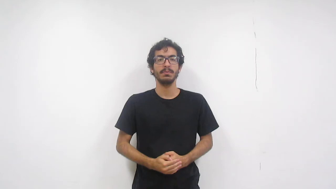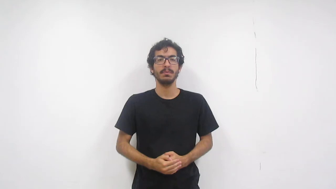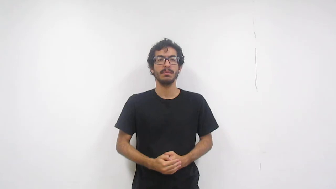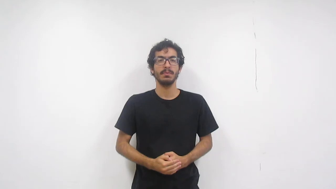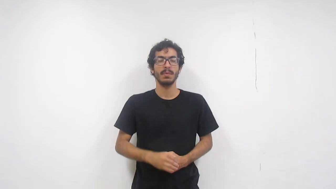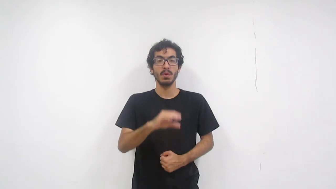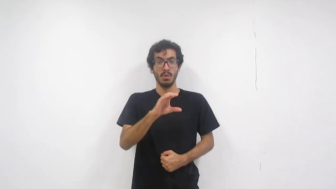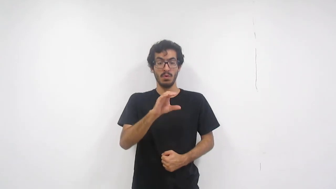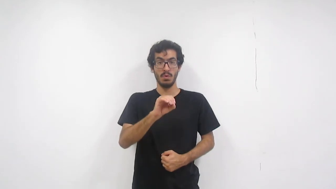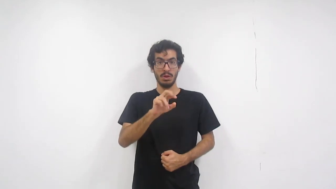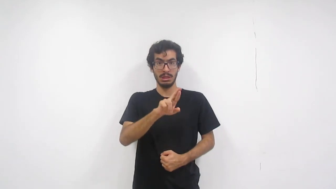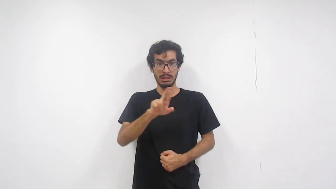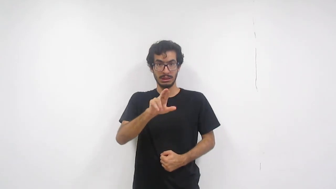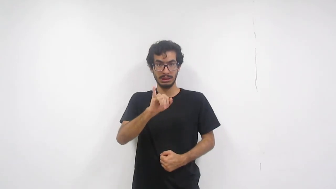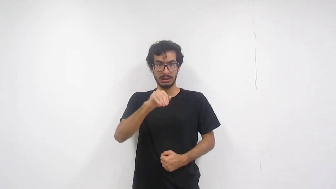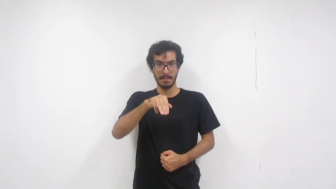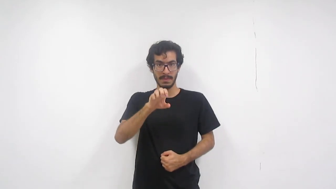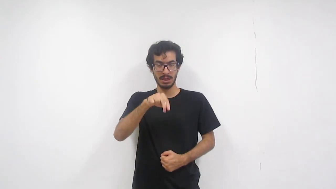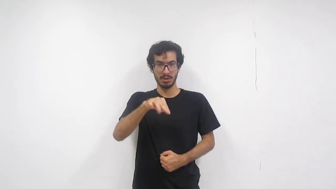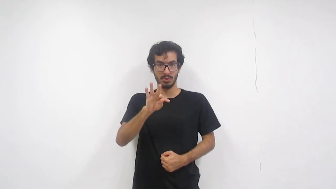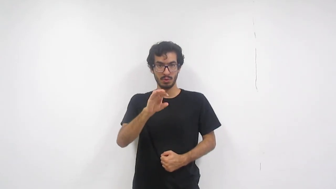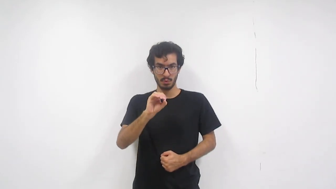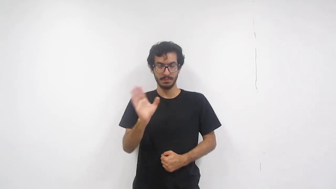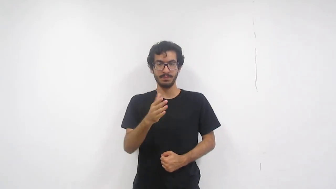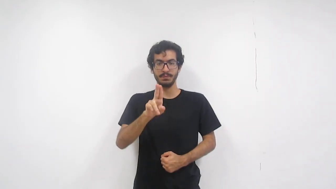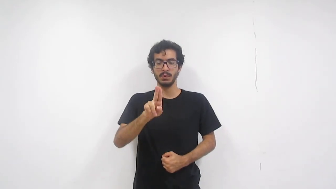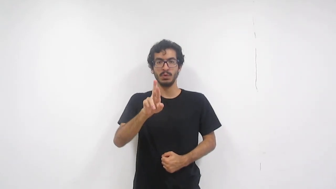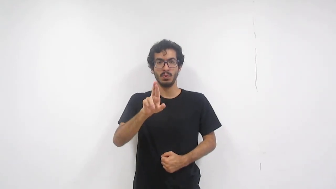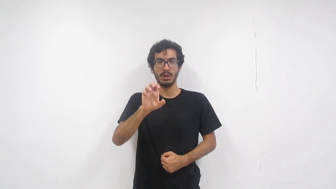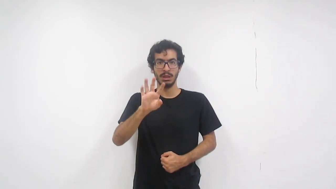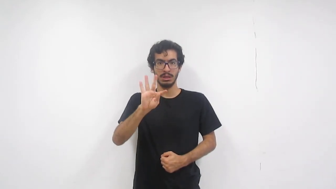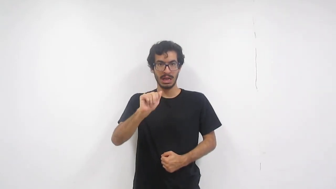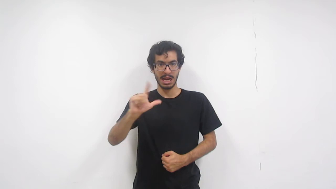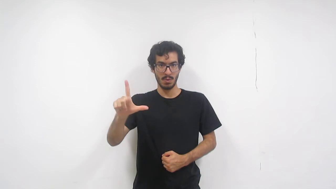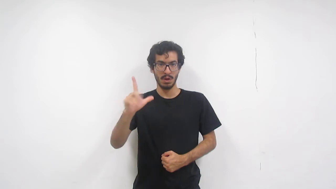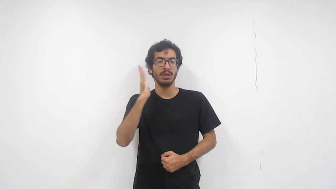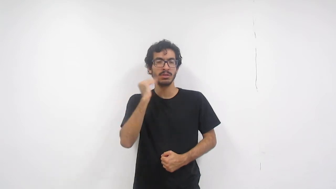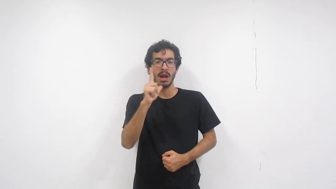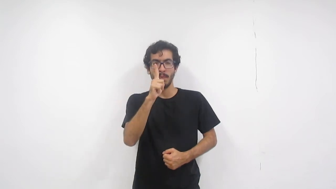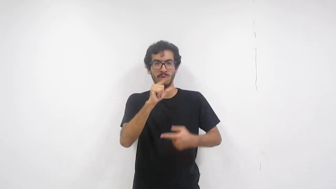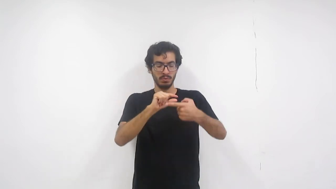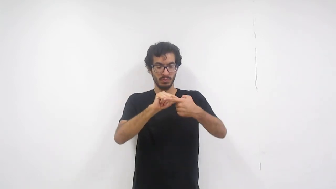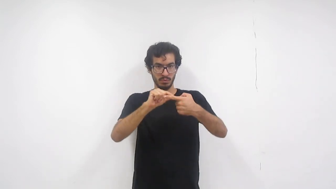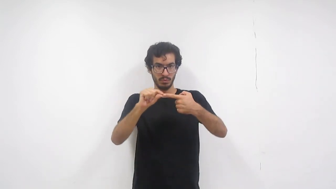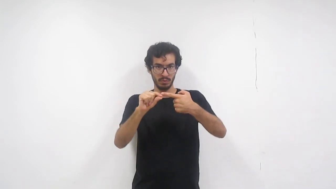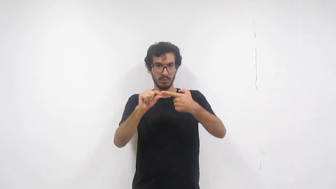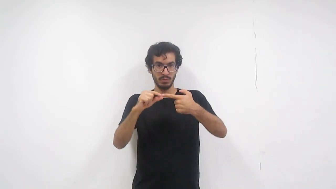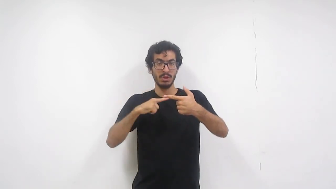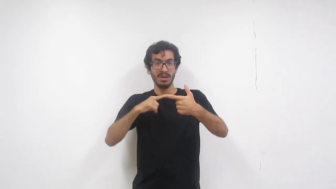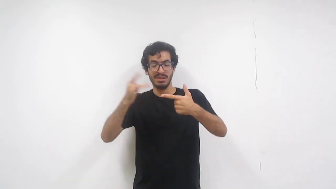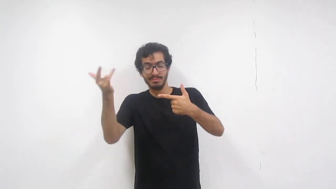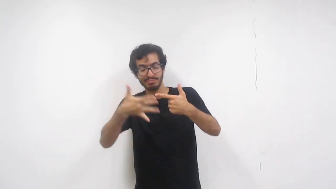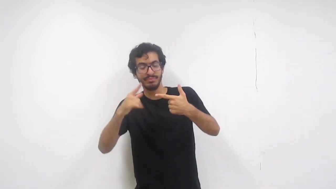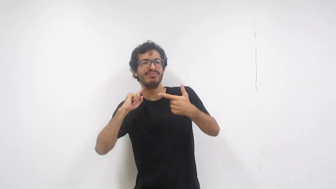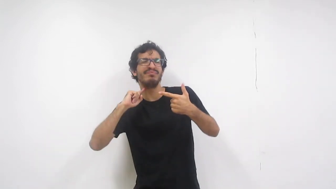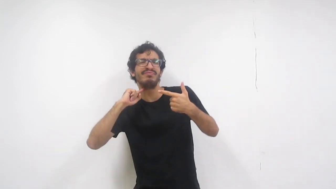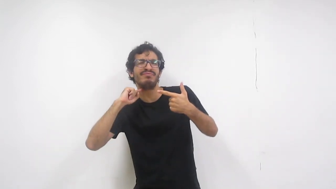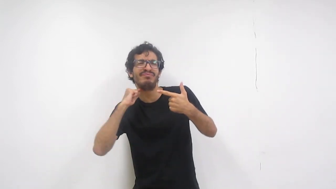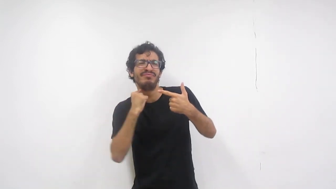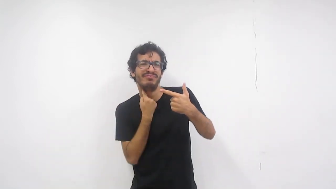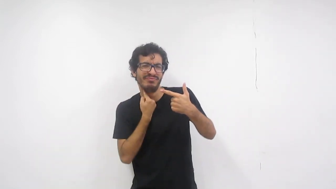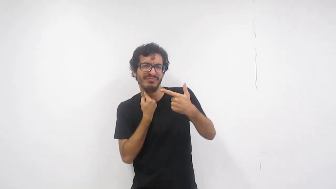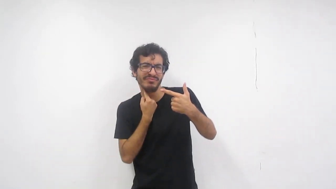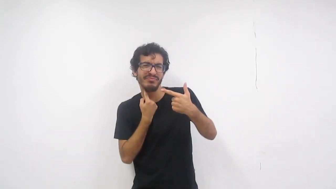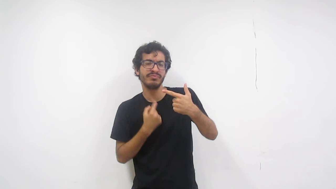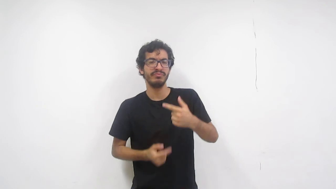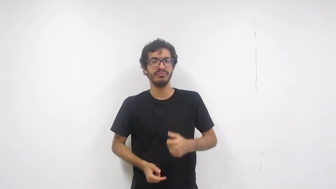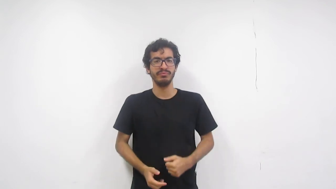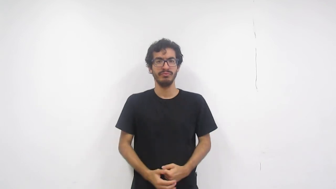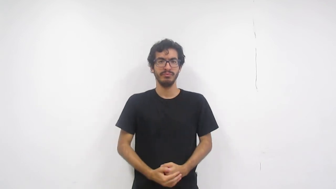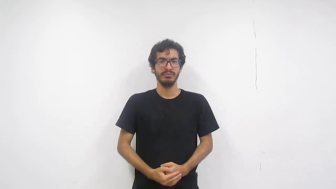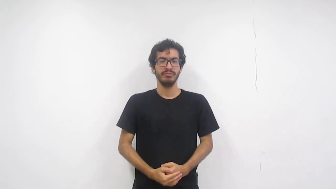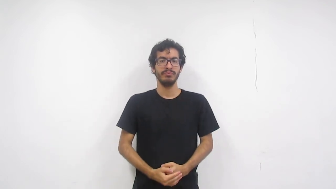Corrimento uretral